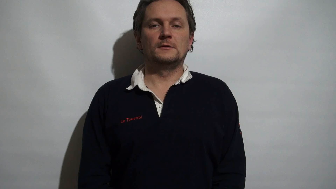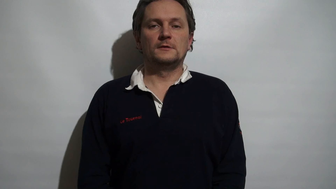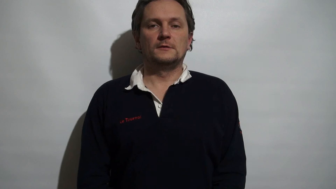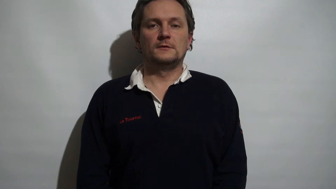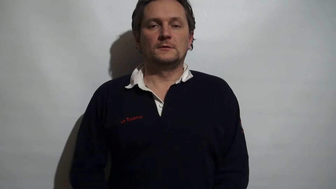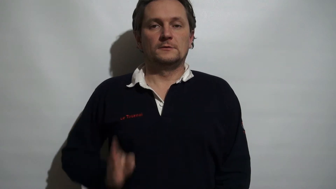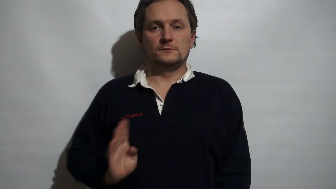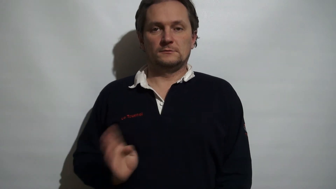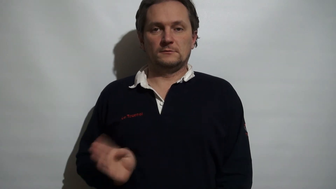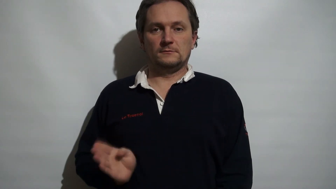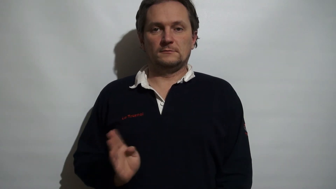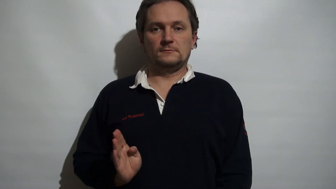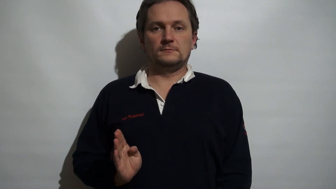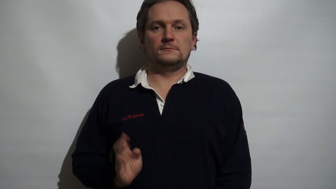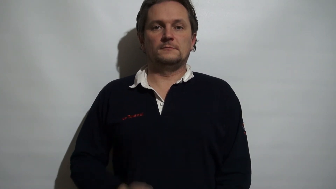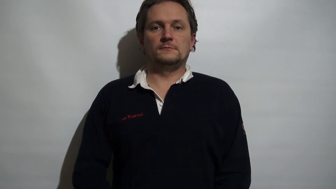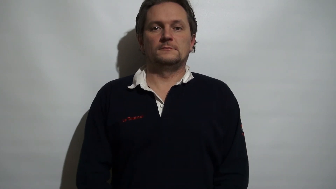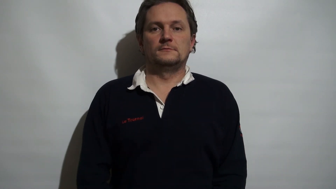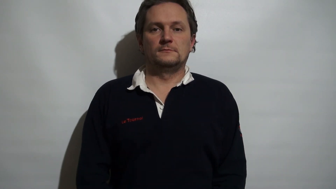Chien